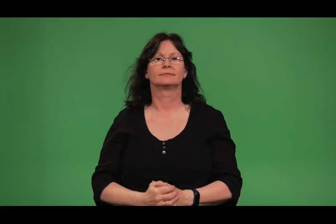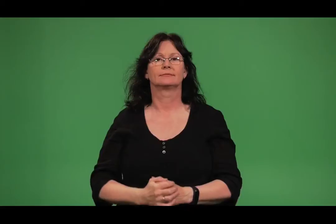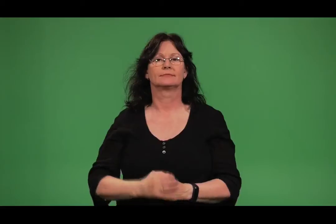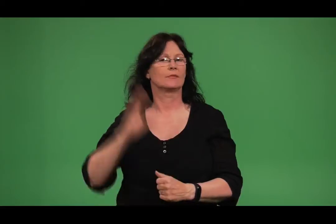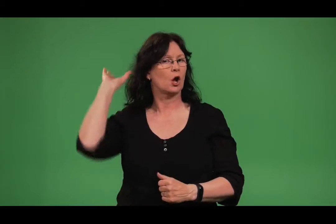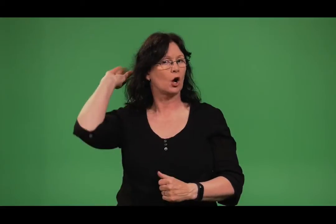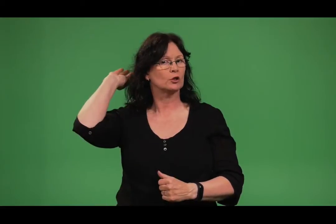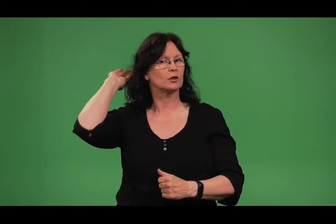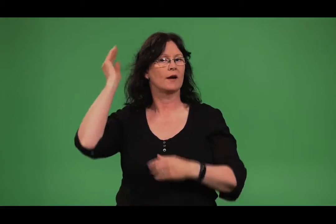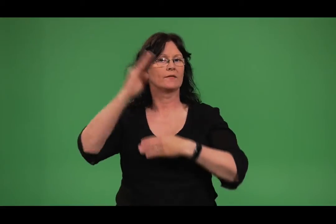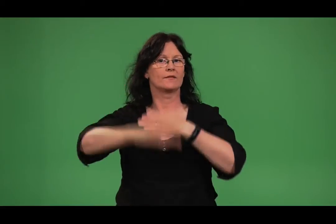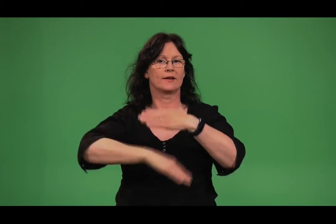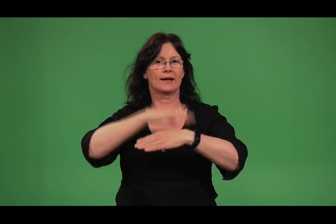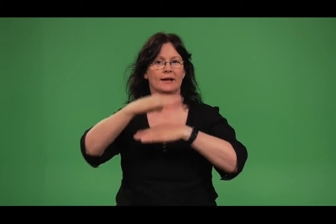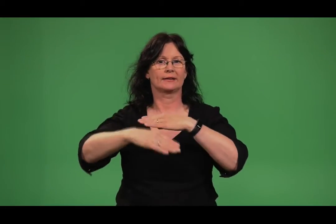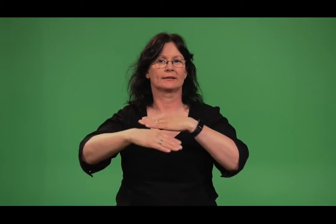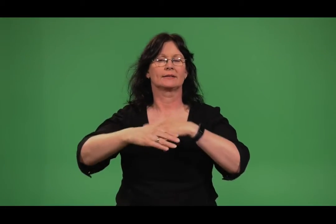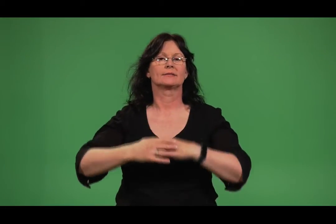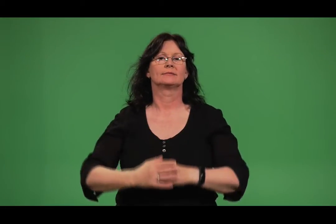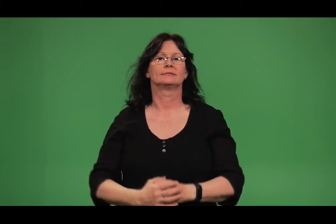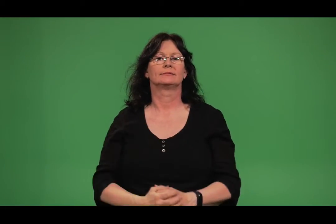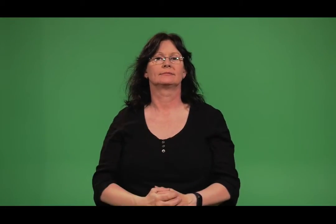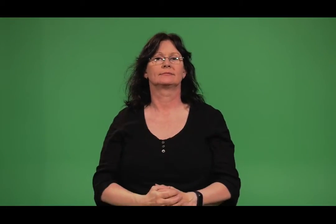Koddaver